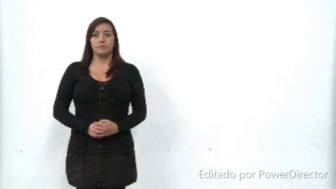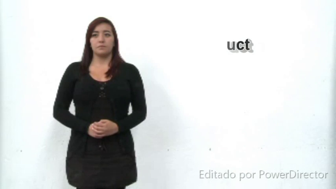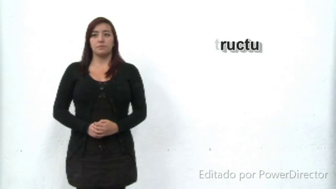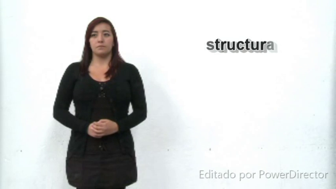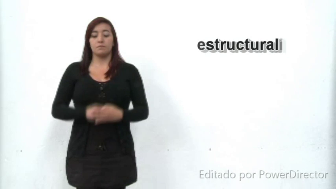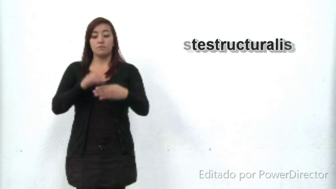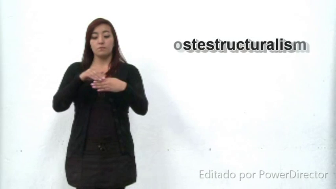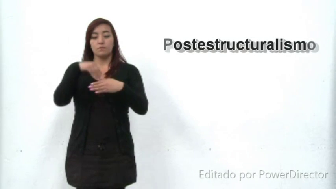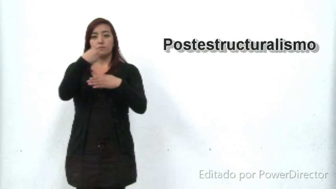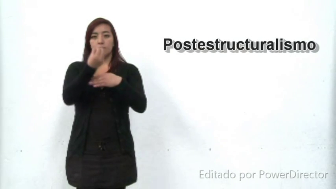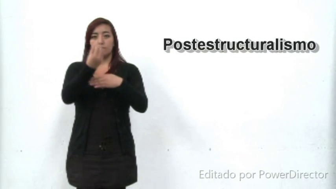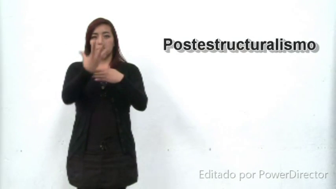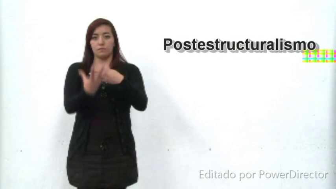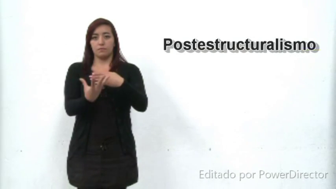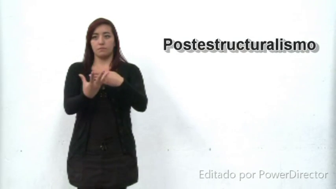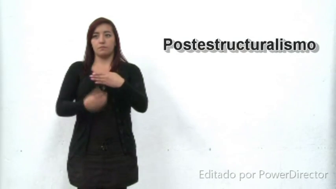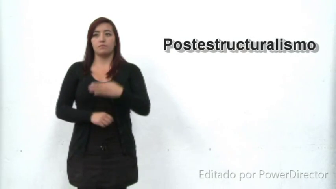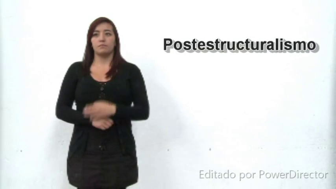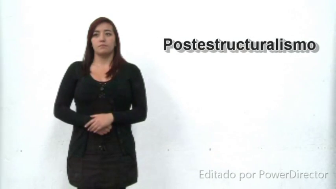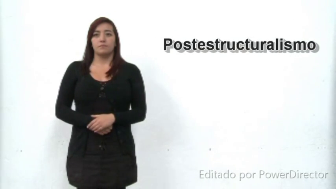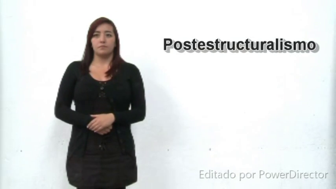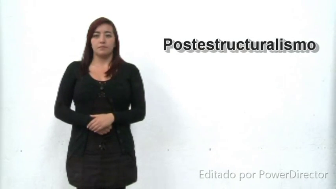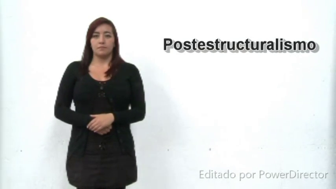Postestructuralismo